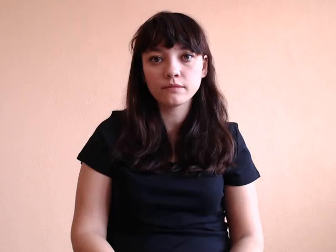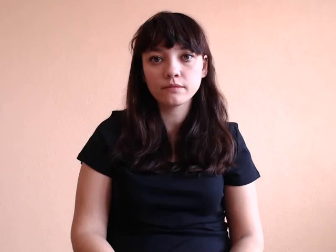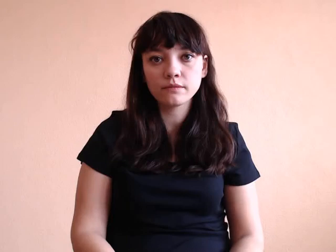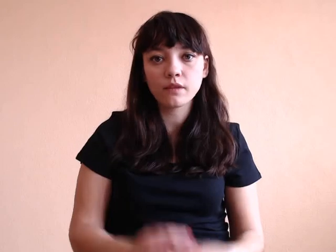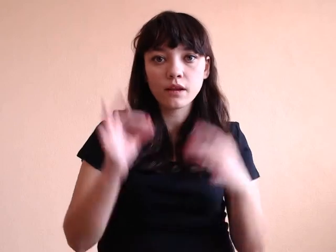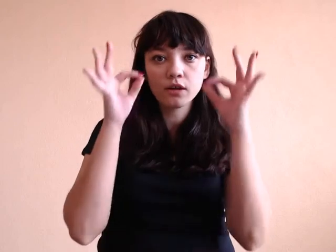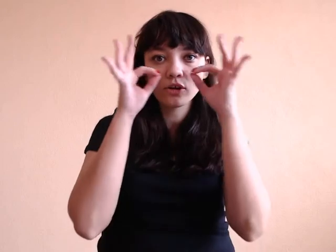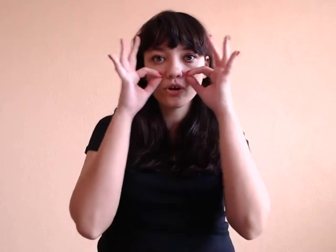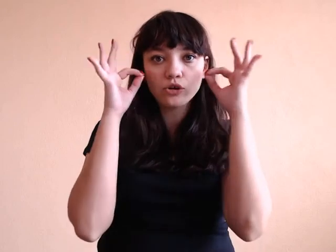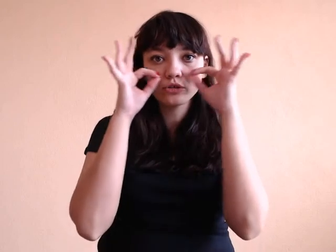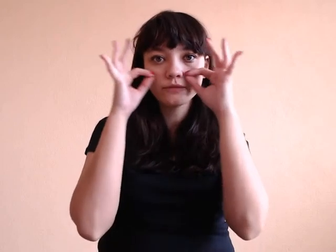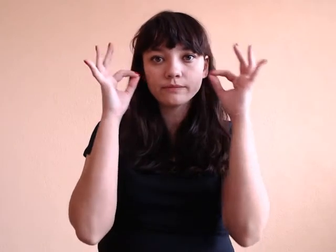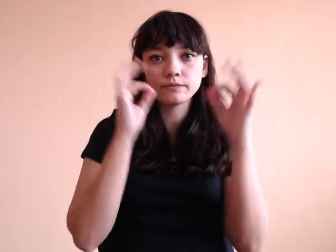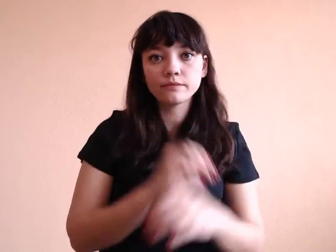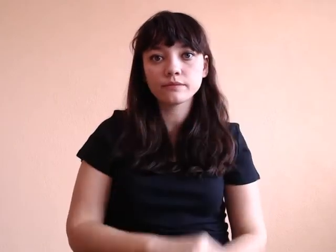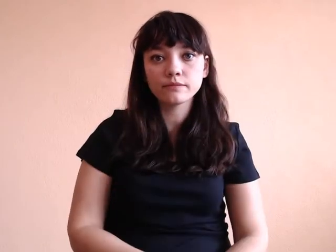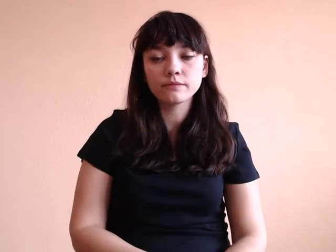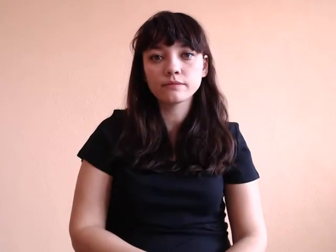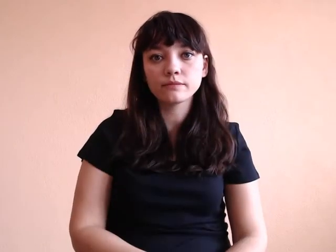KOT